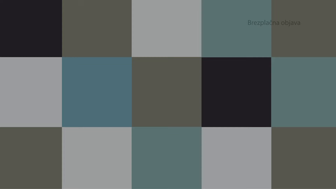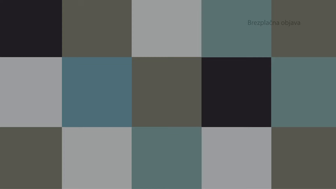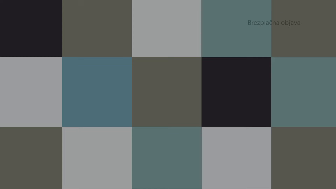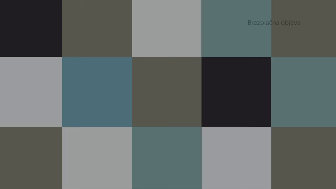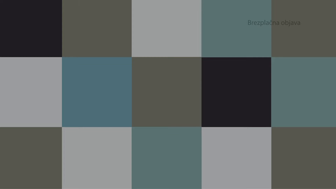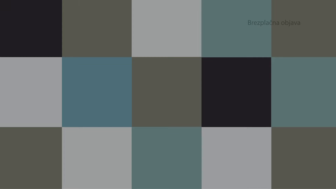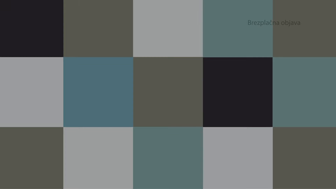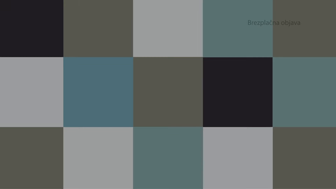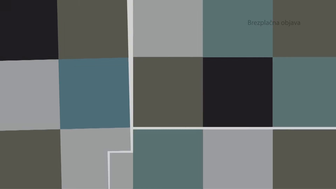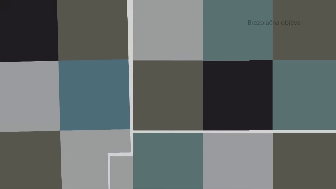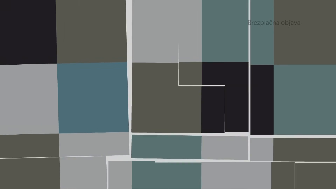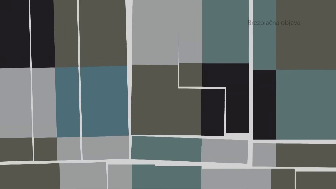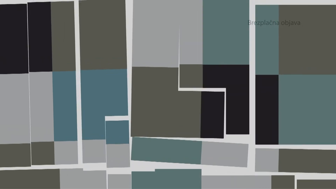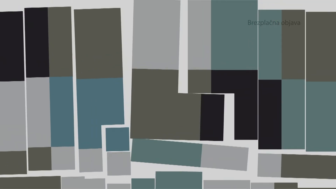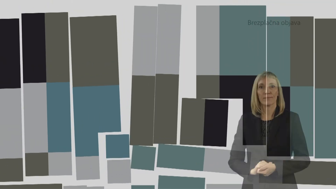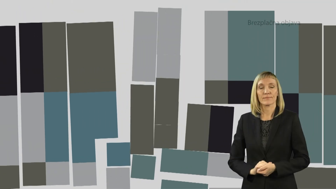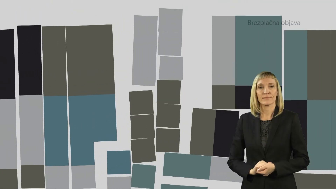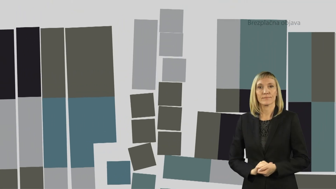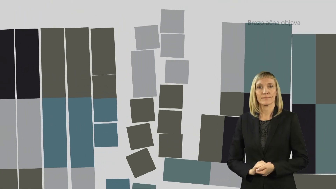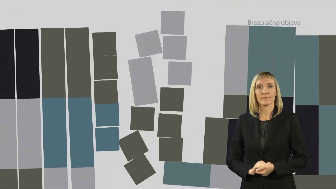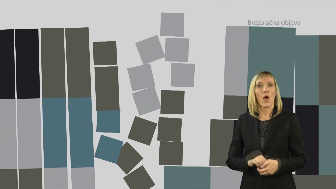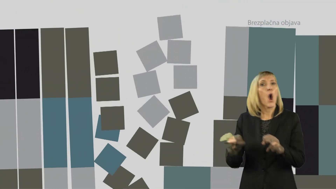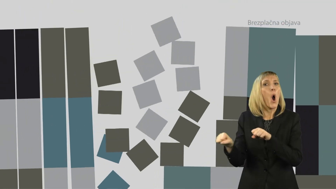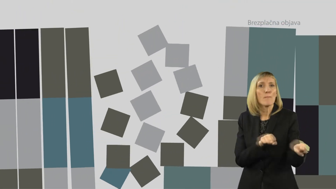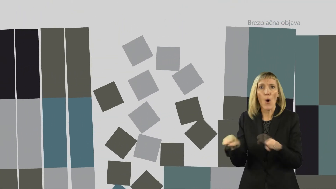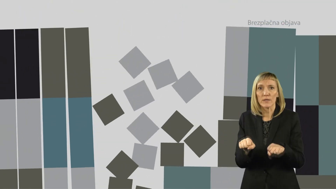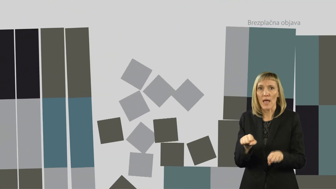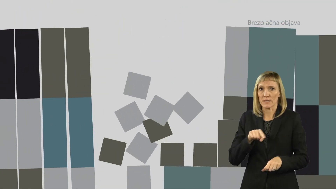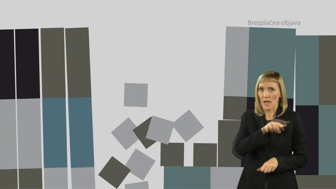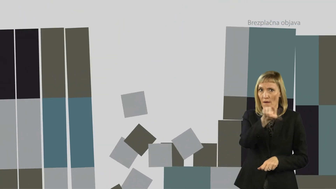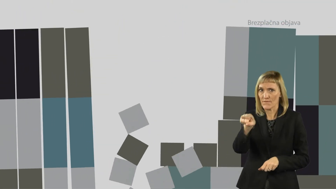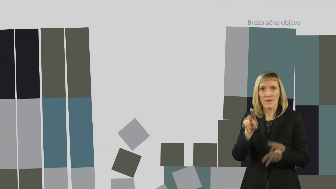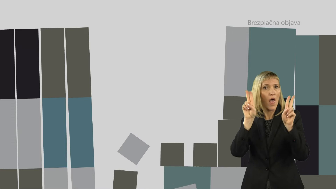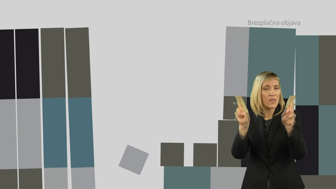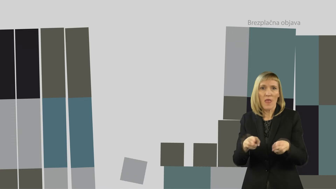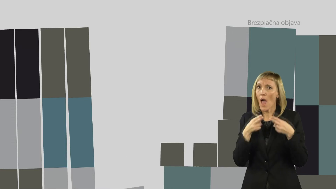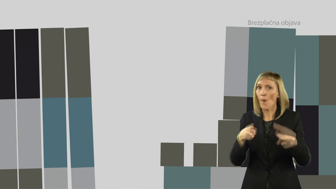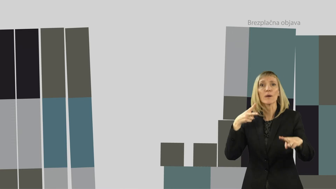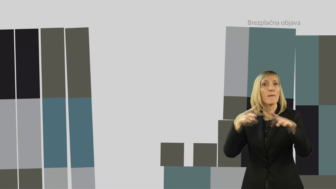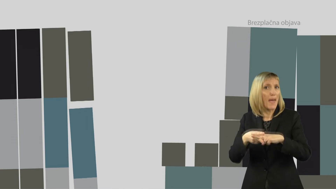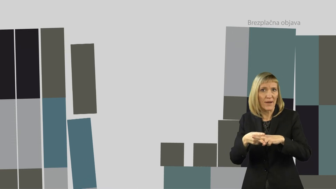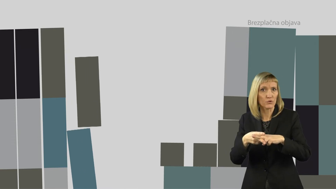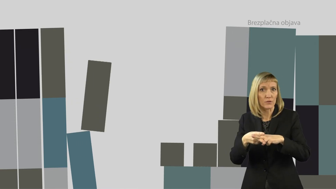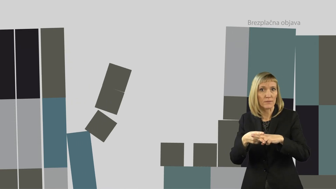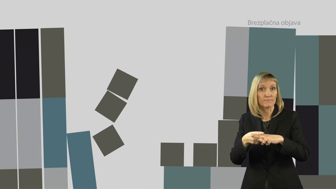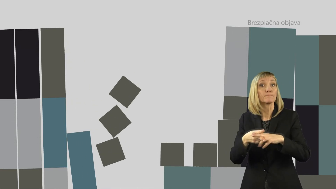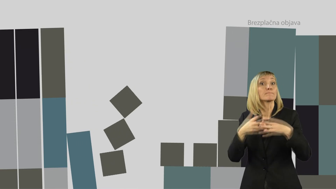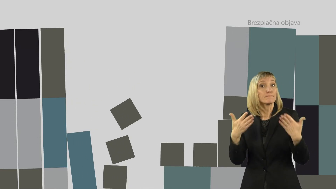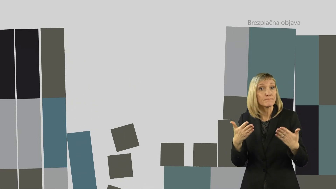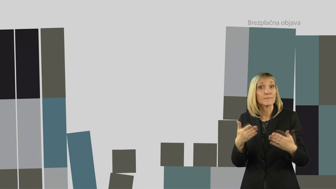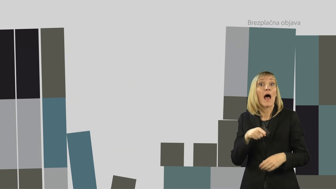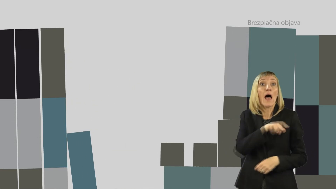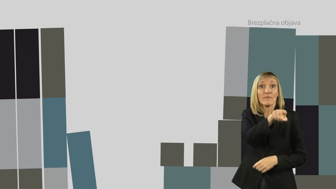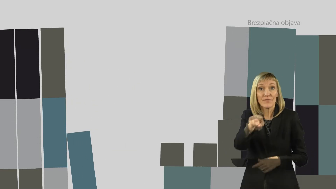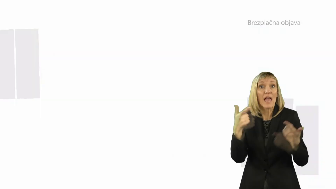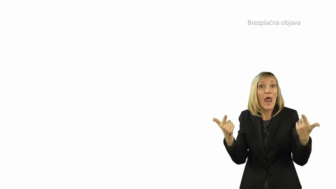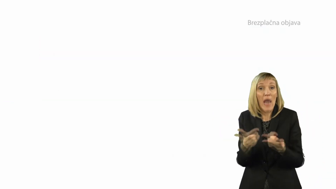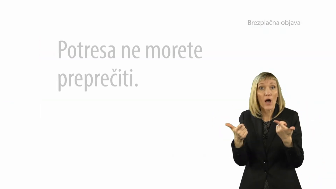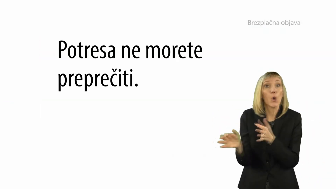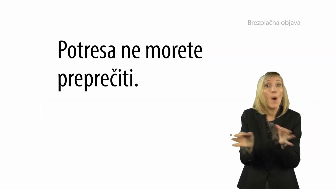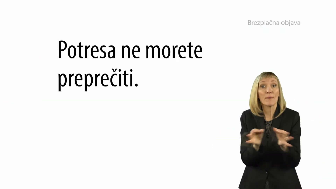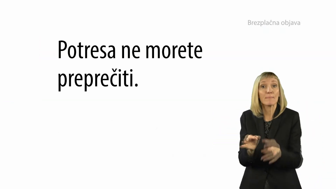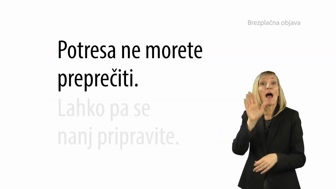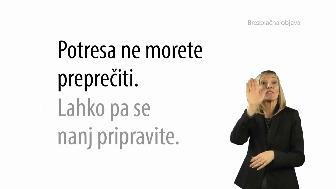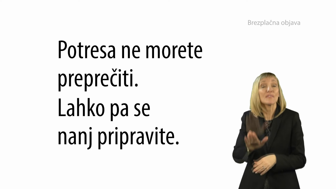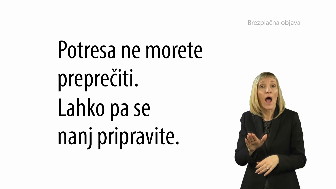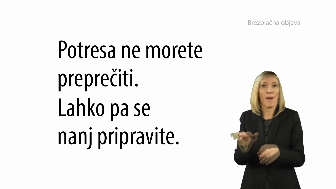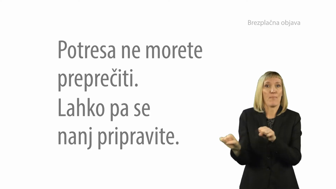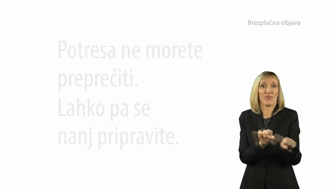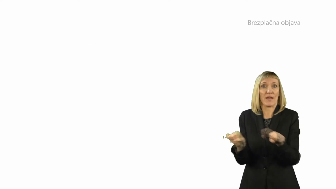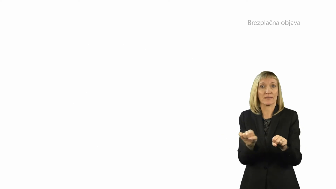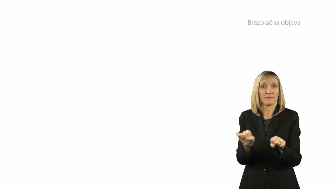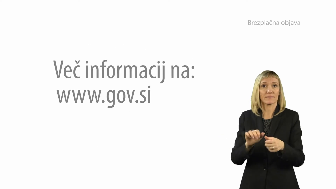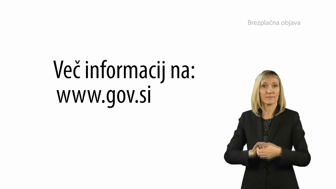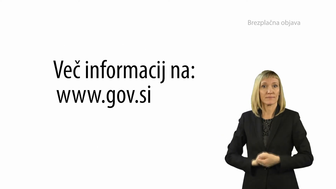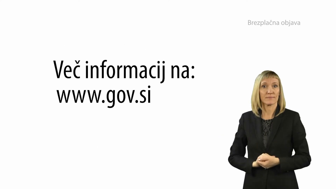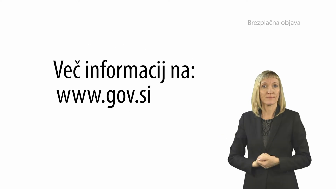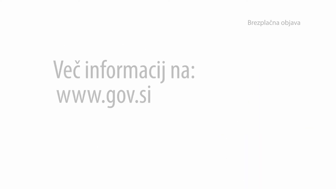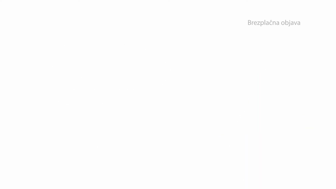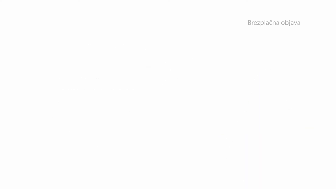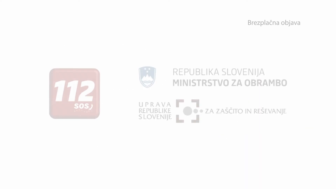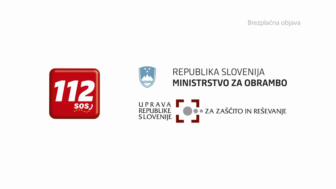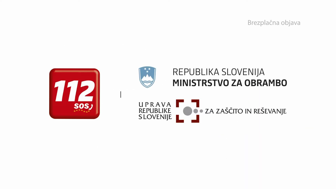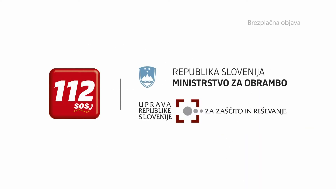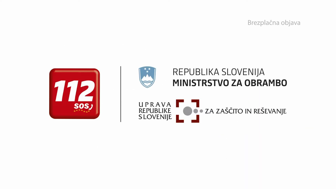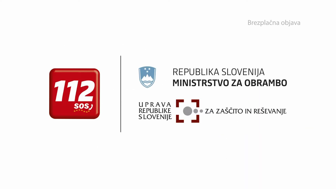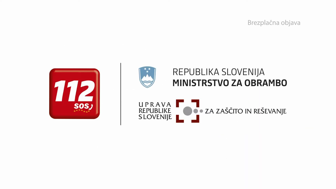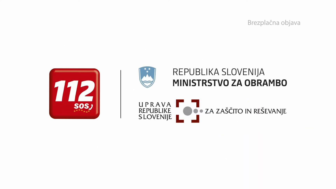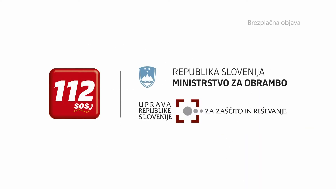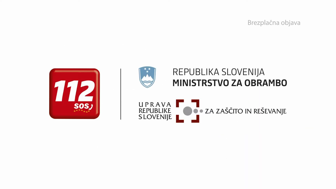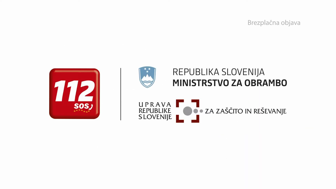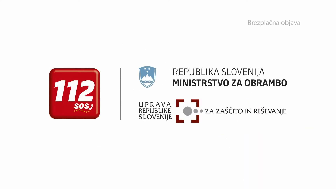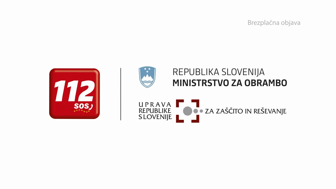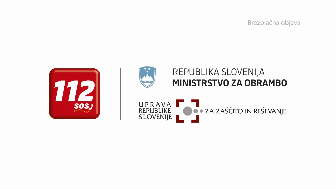Potresa ne morete preprečiti. Lahko pa se nanj pripravite.